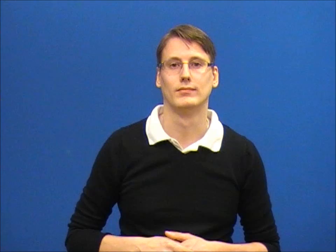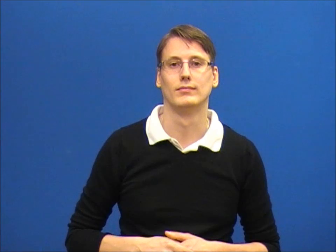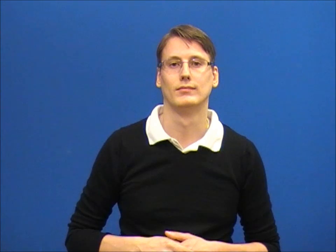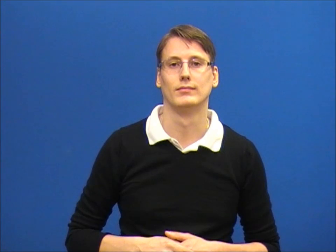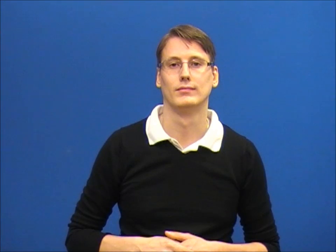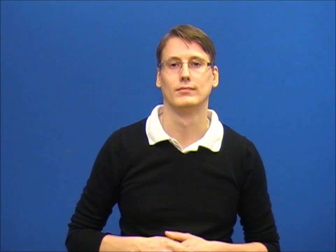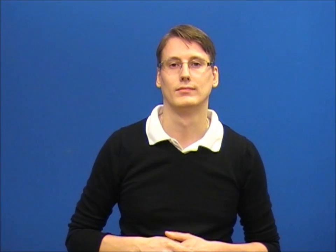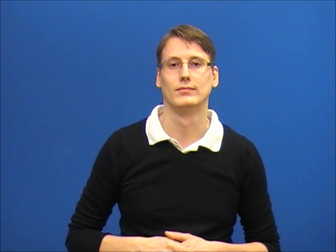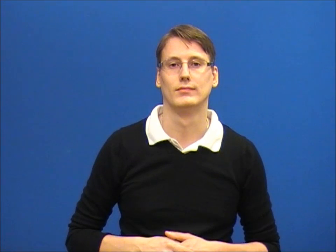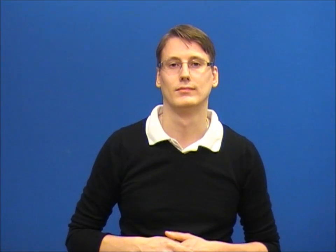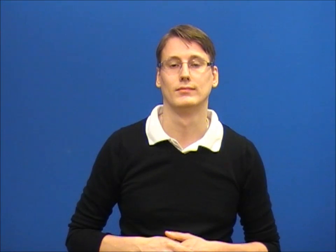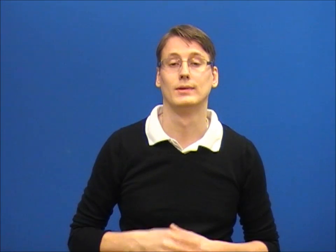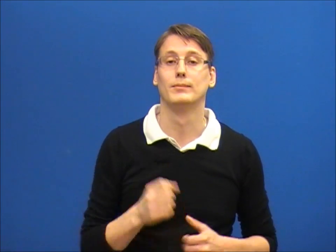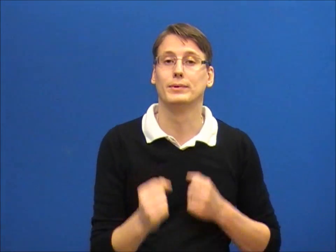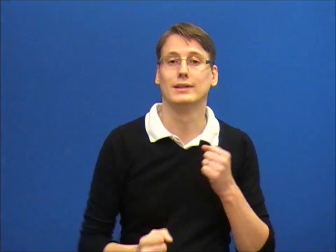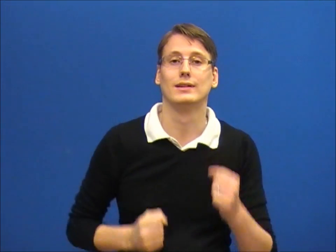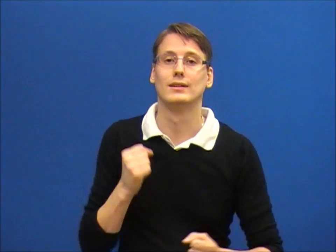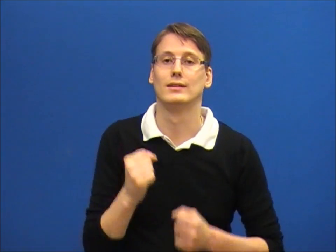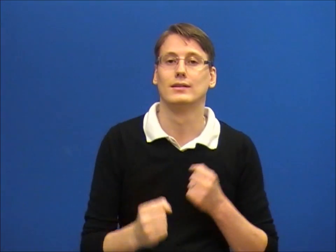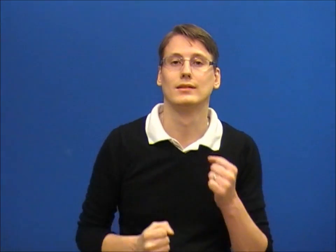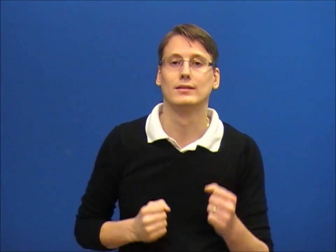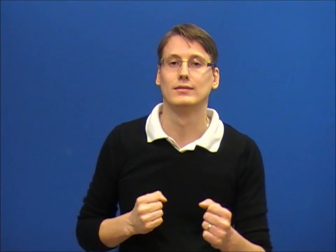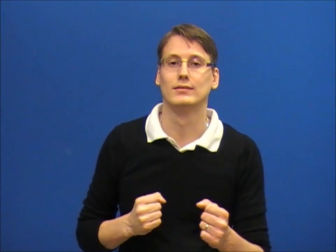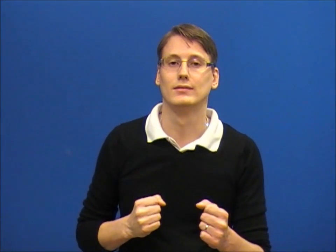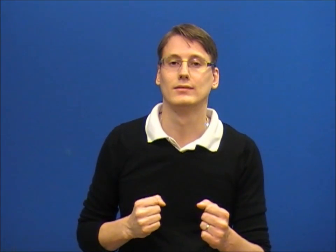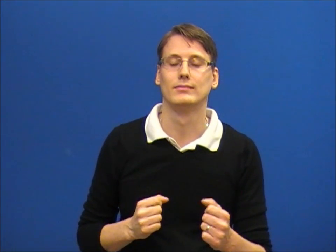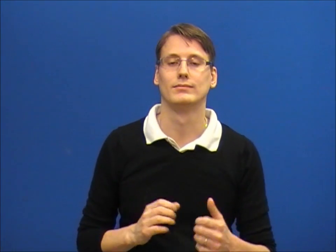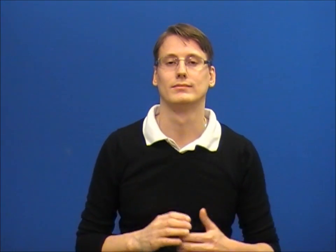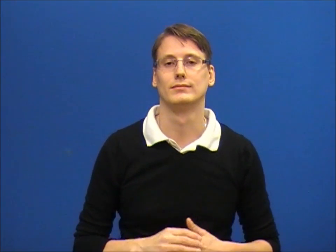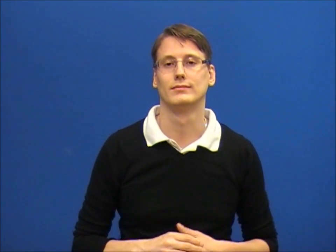SPRINGA